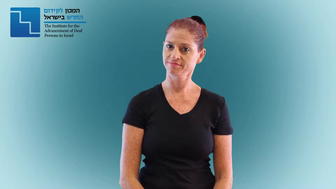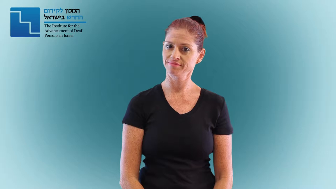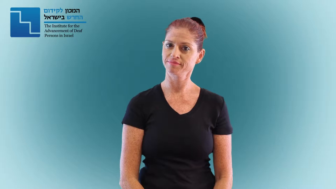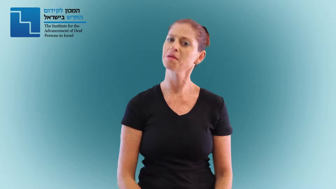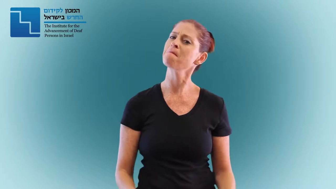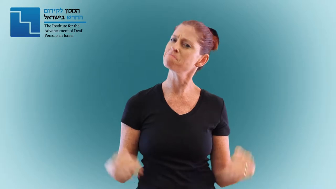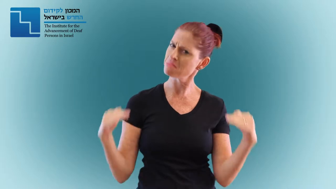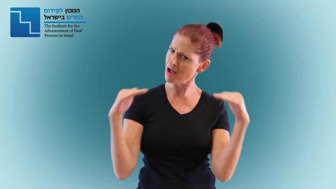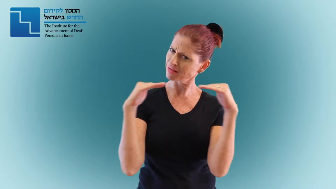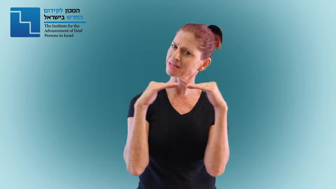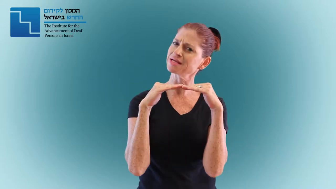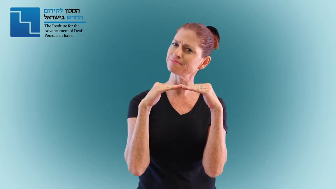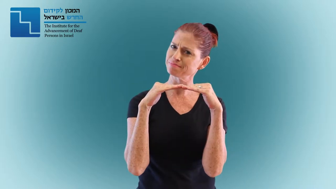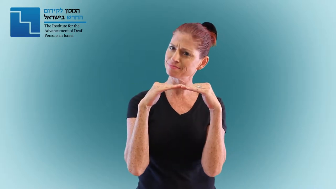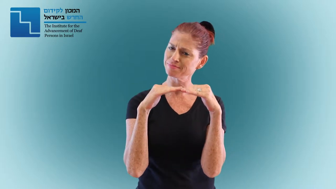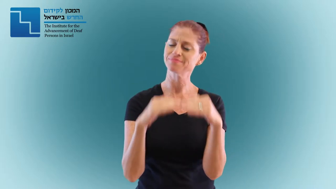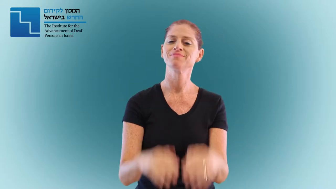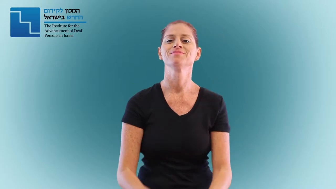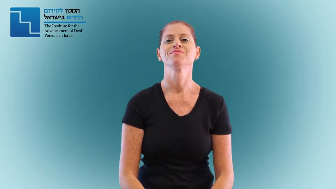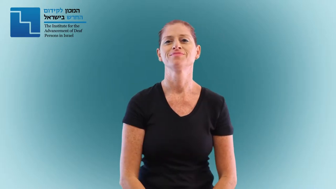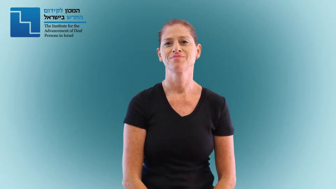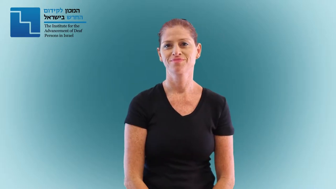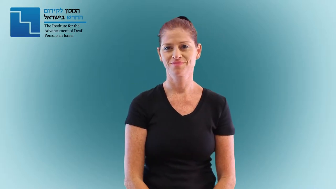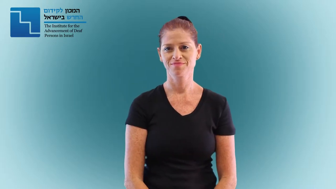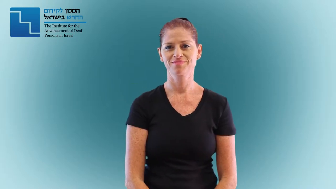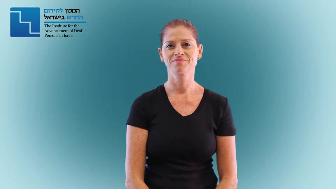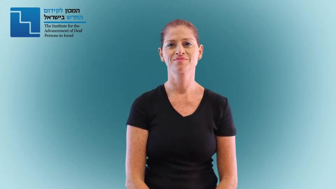מתאים